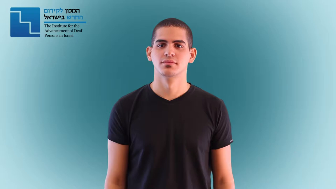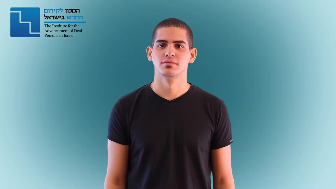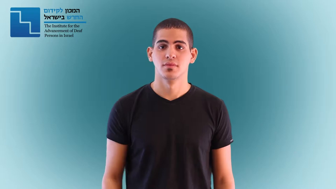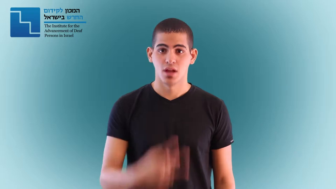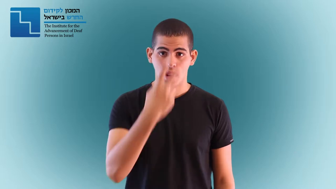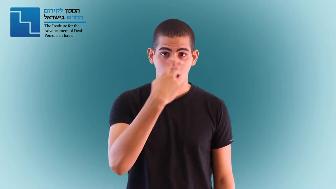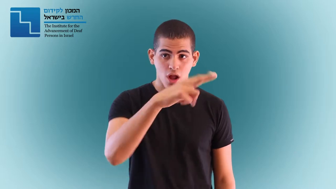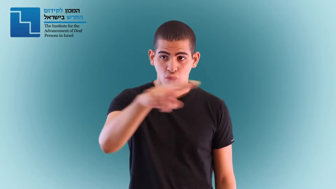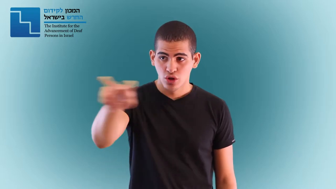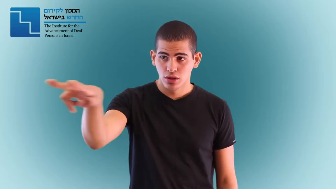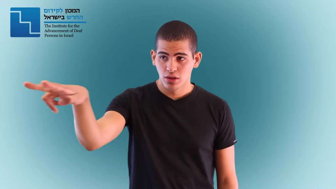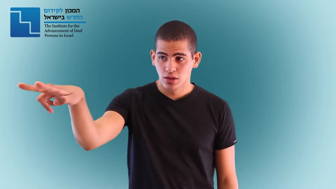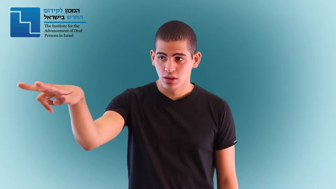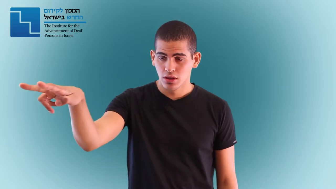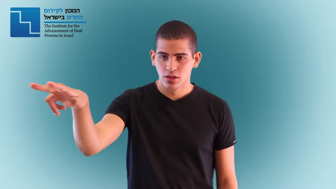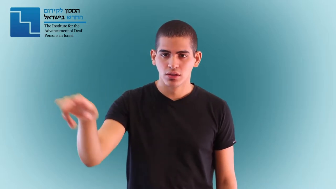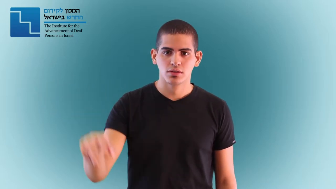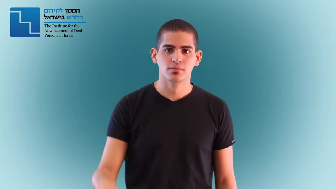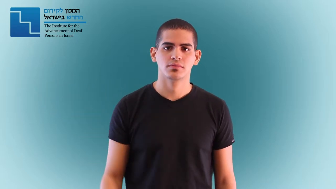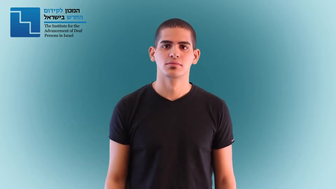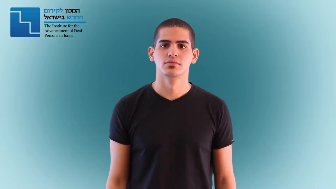להסתכל סביב